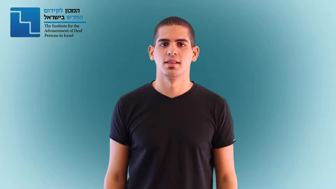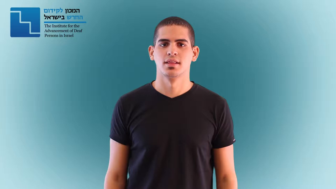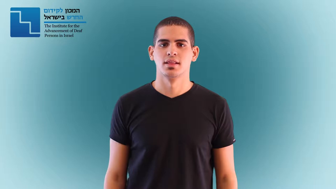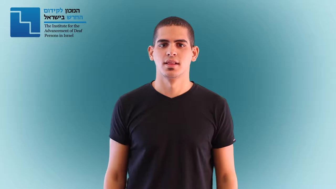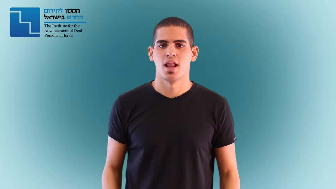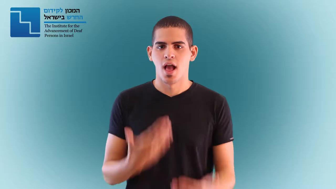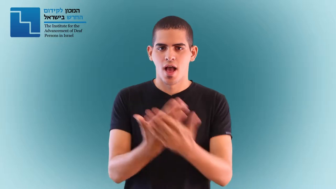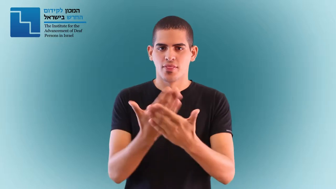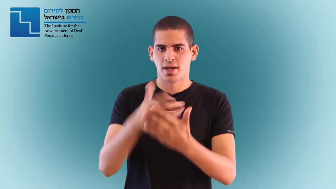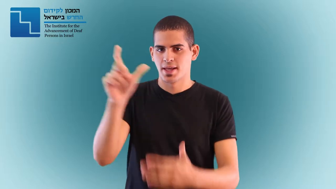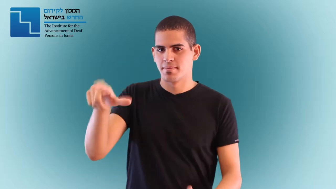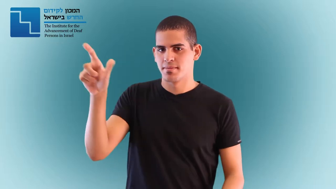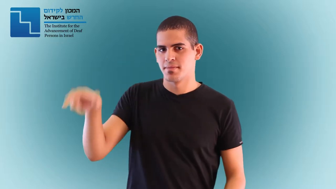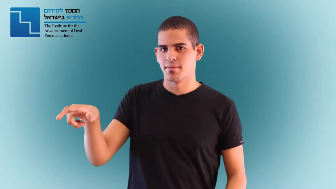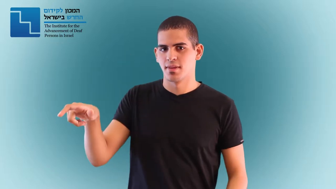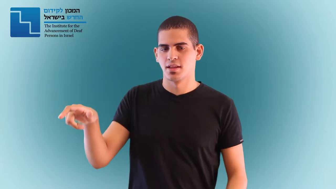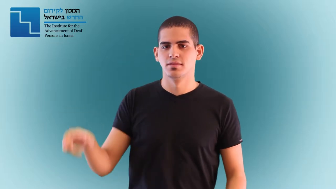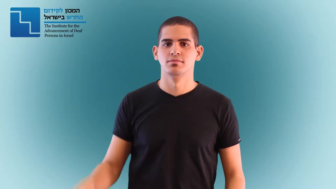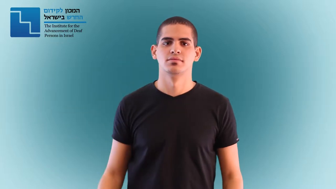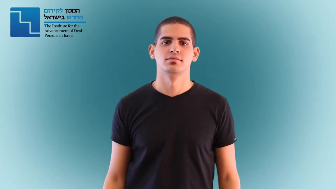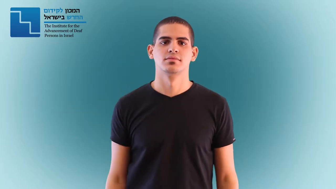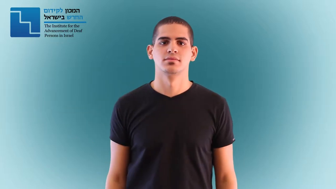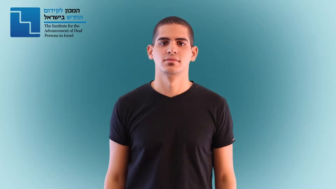עדים / עד